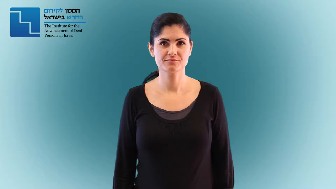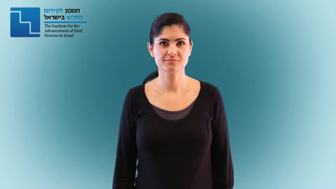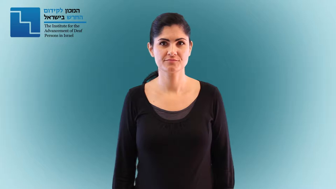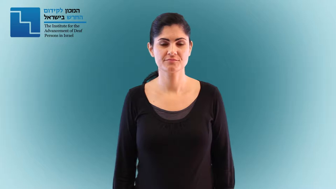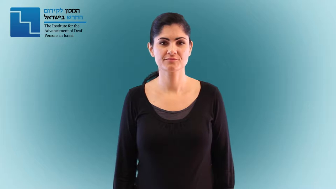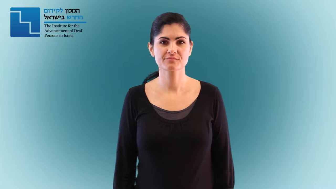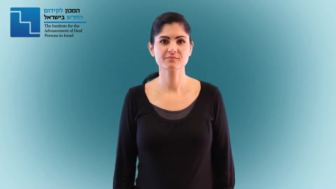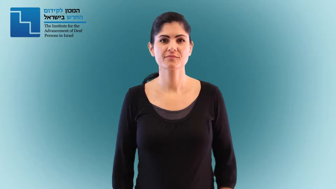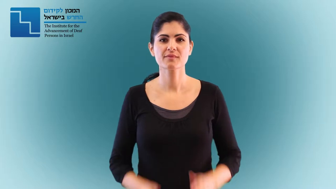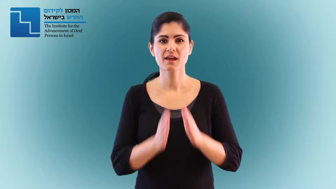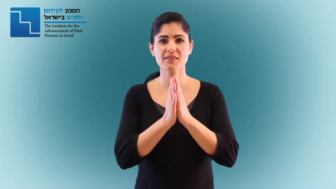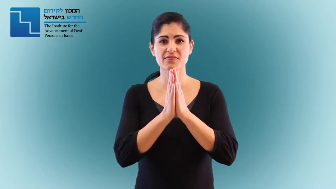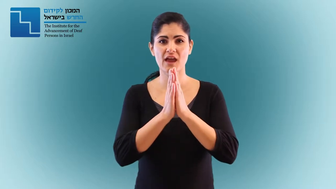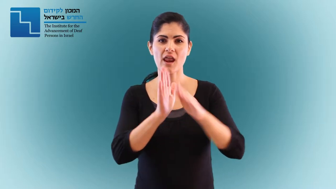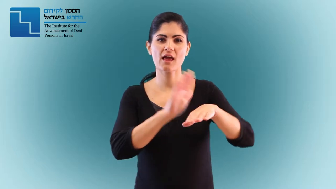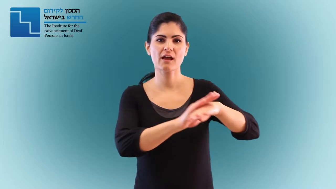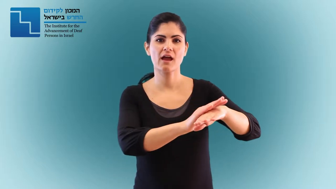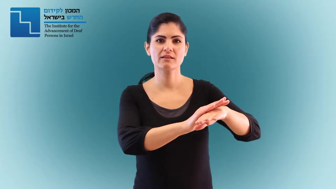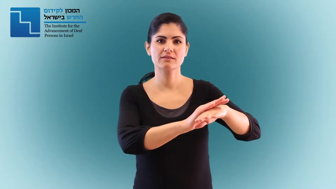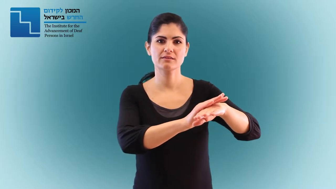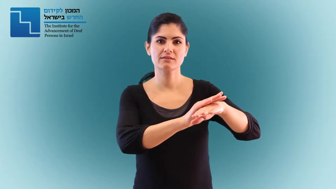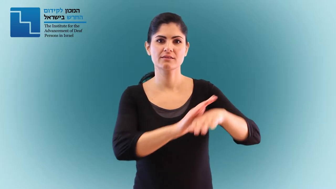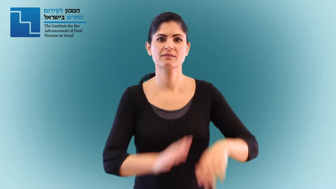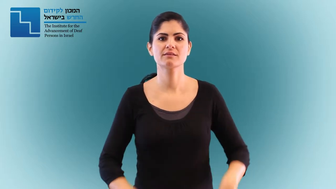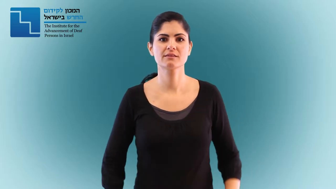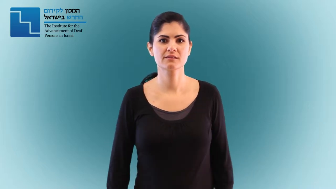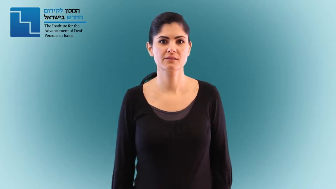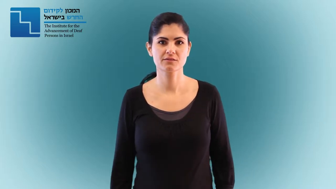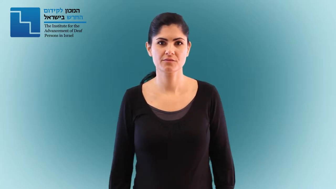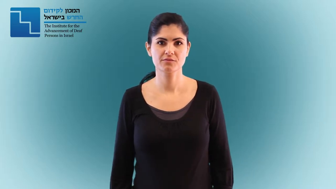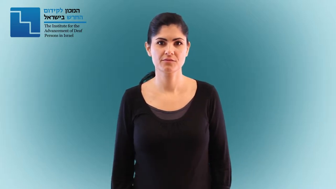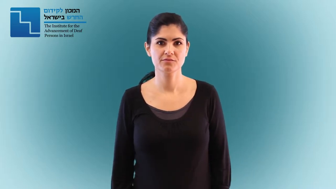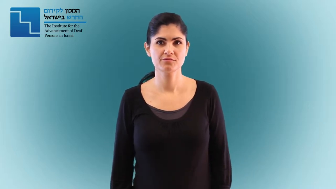מרכז "נא לגעת"